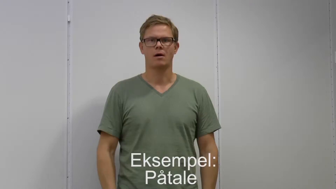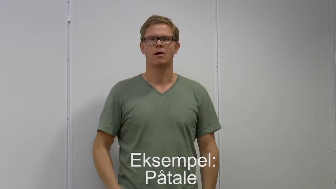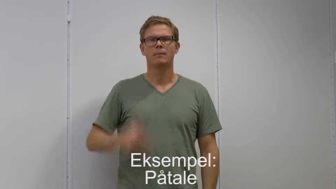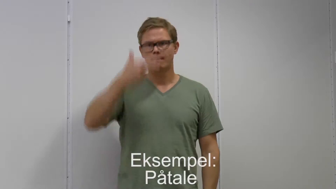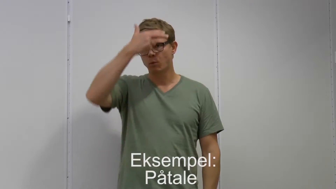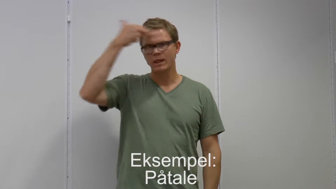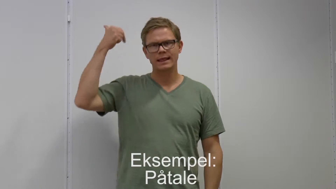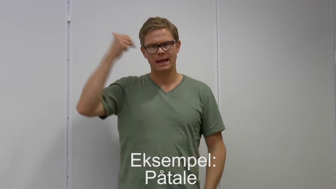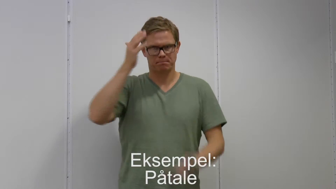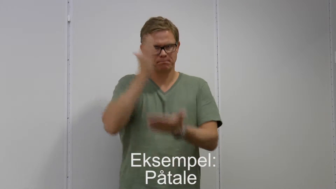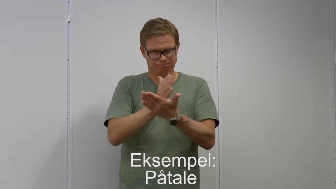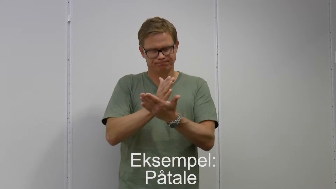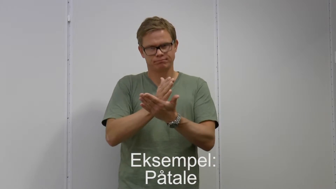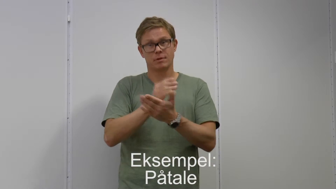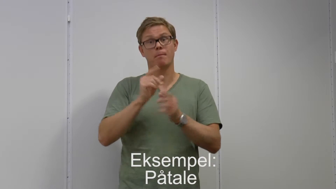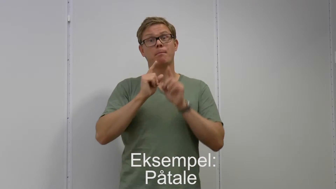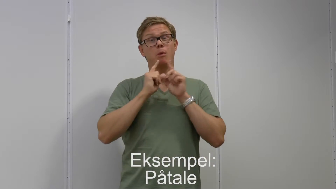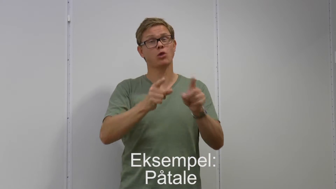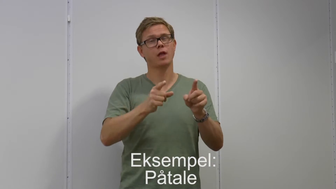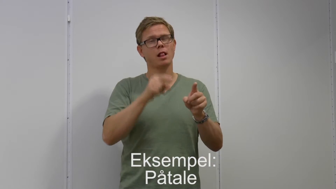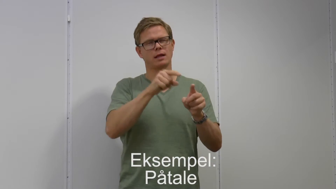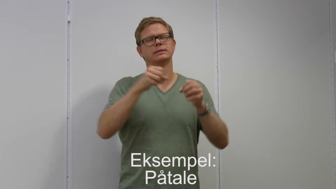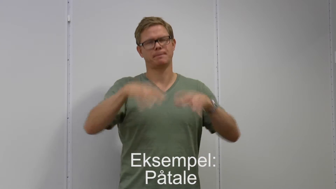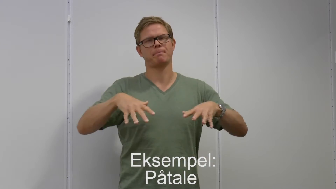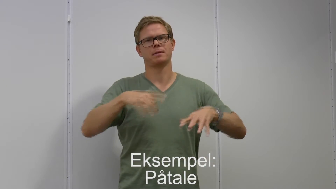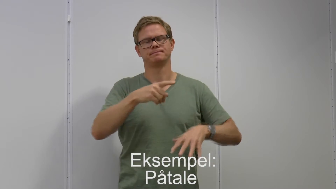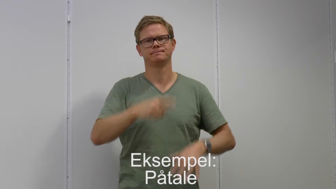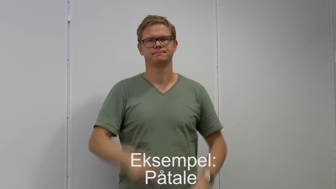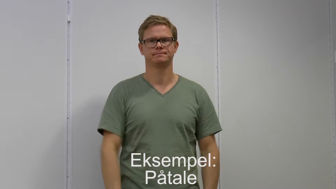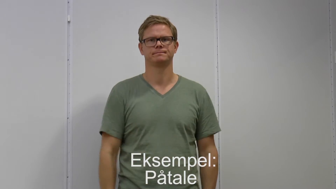påtale